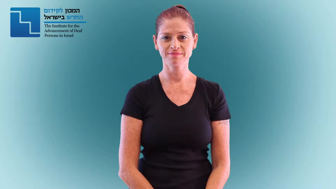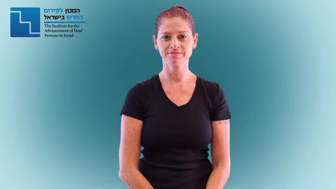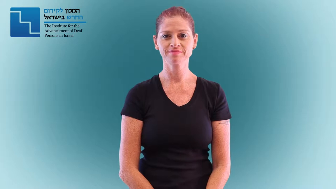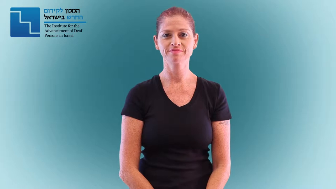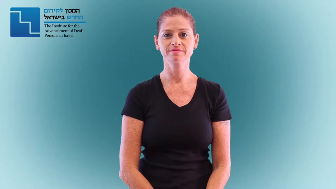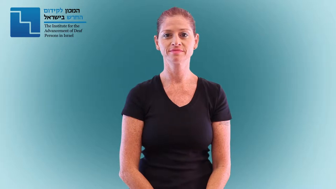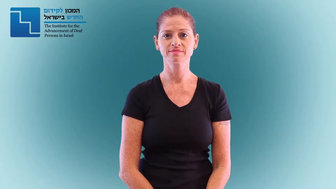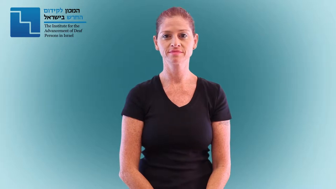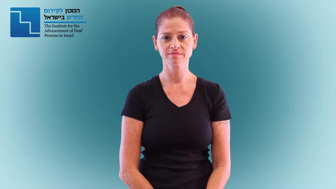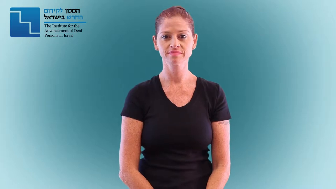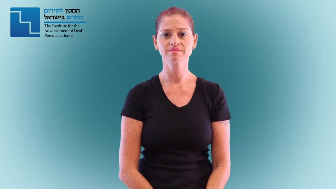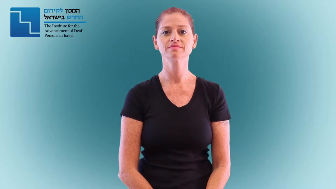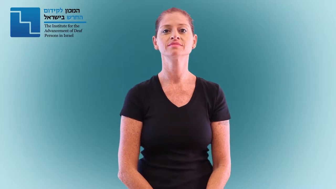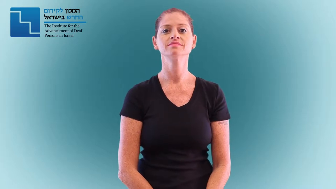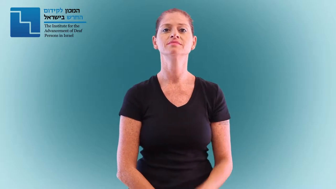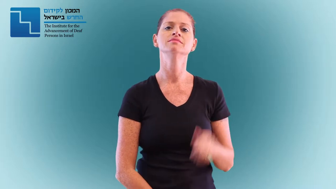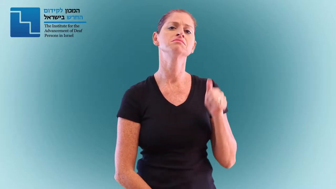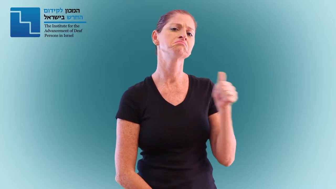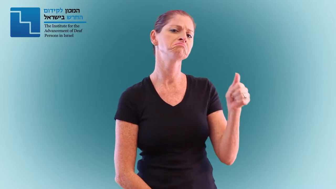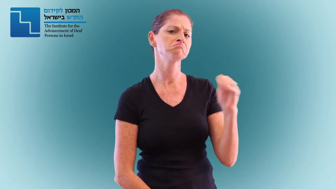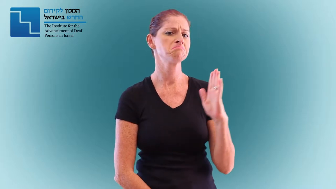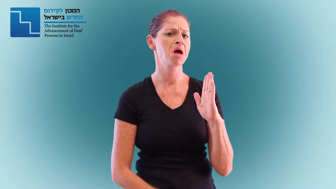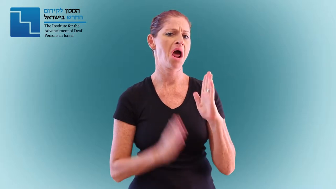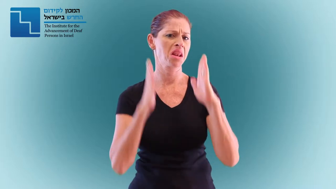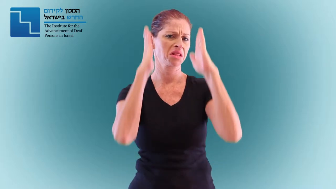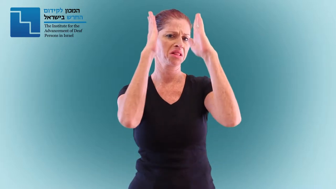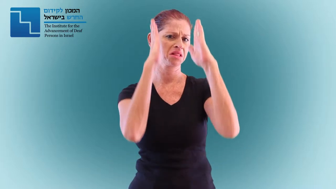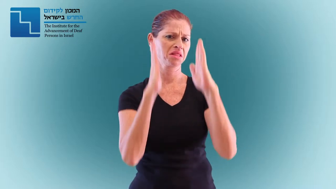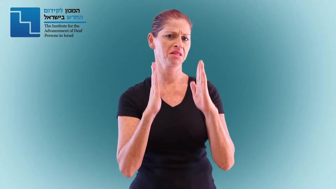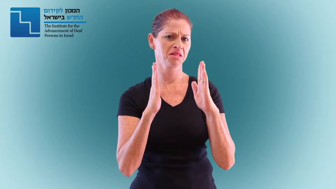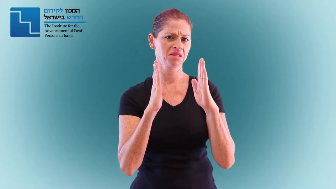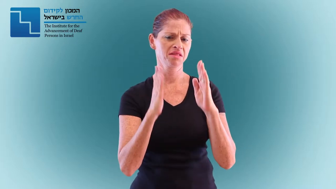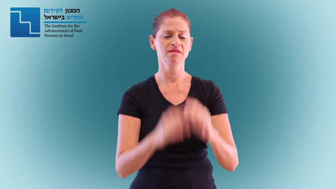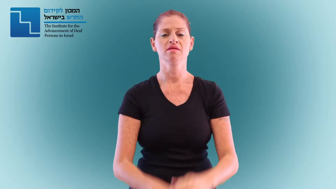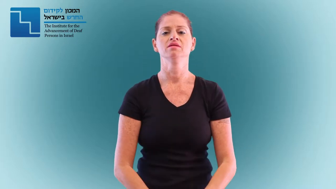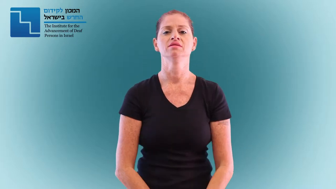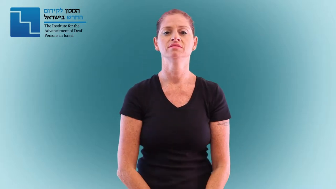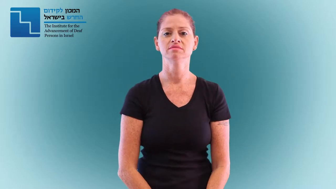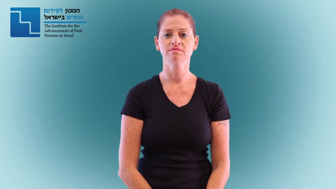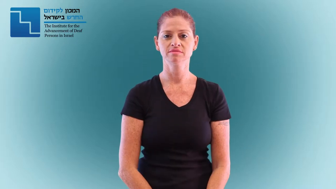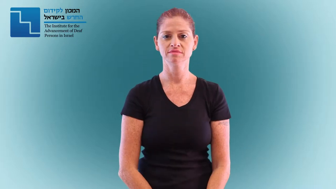מעלית